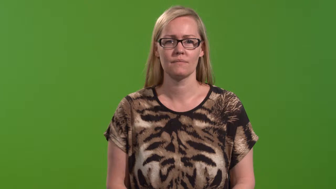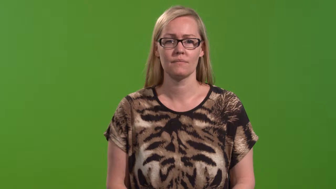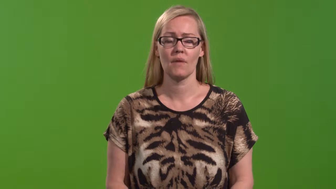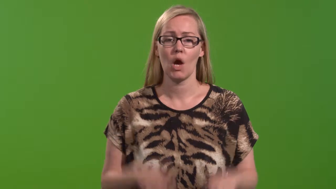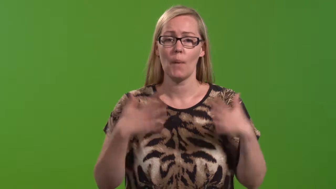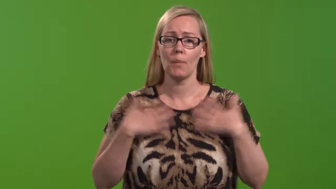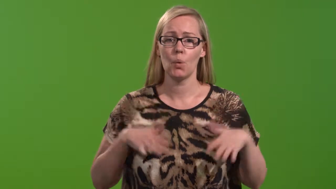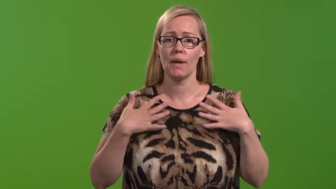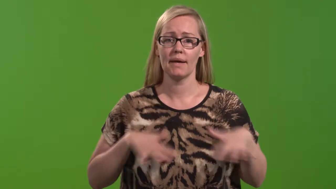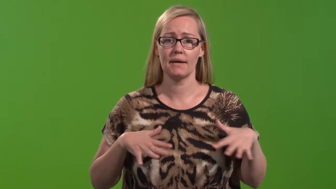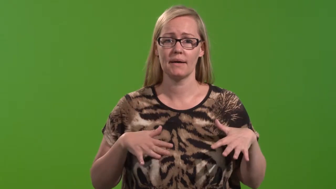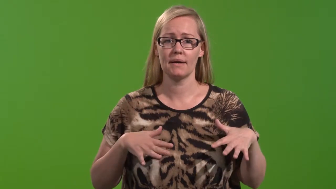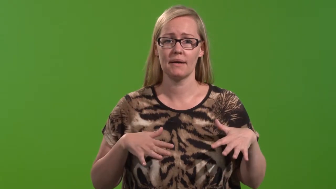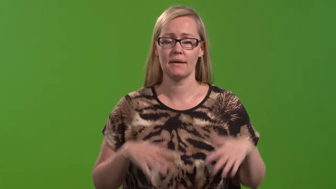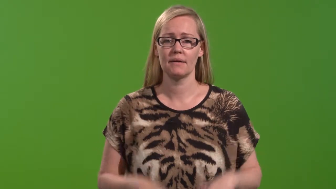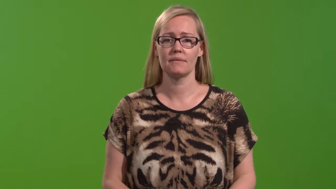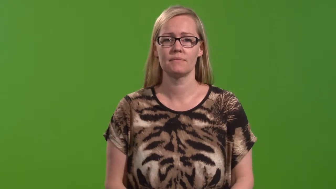búningur